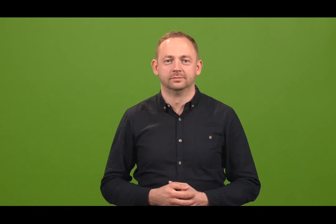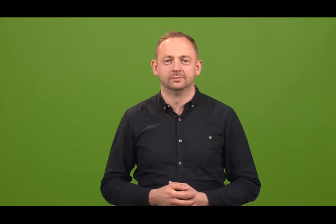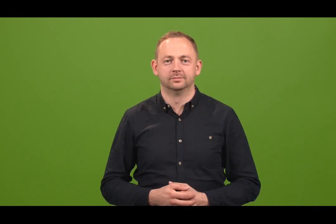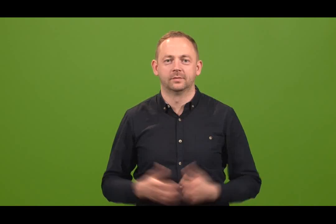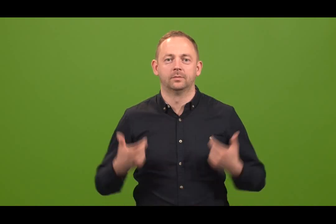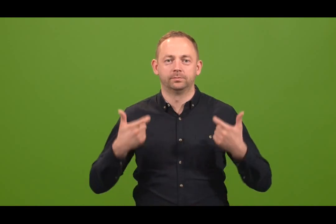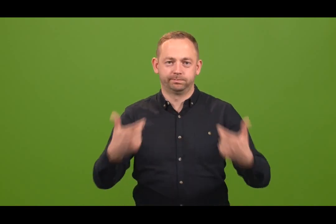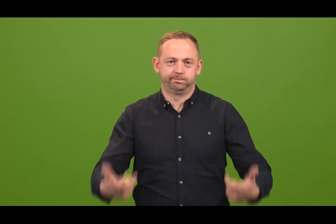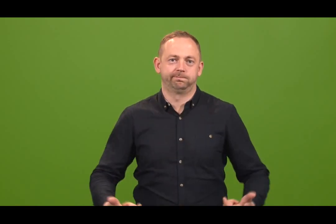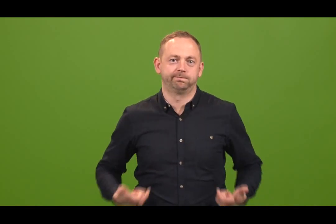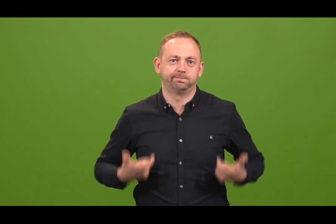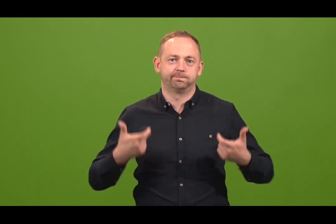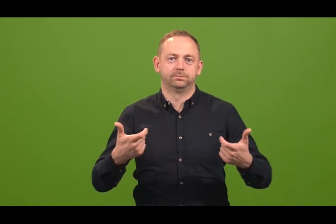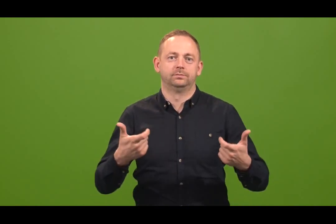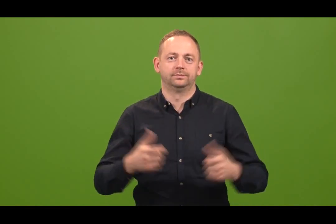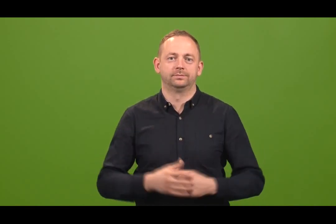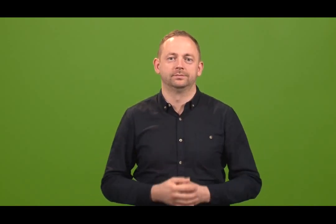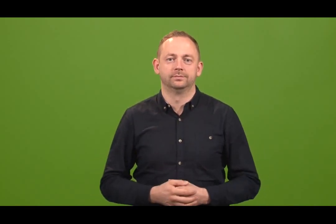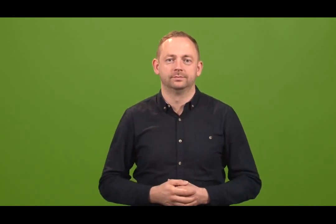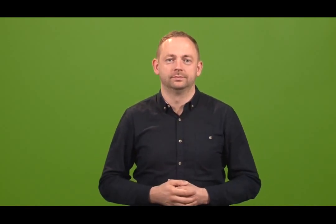Beltavél